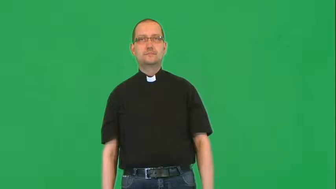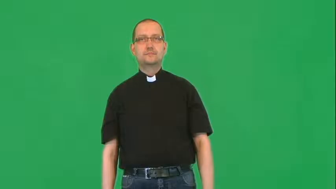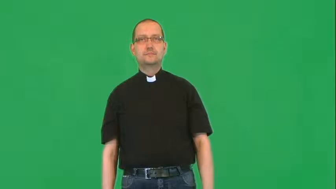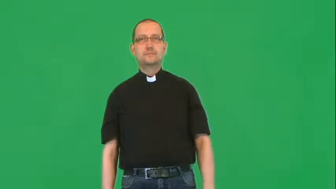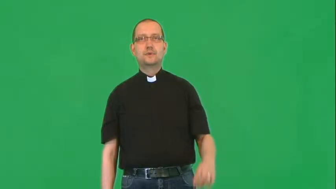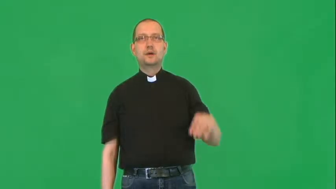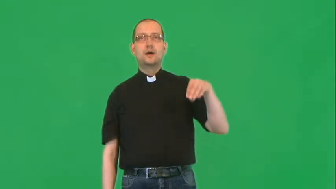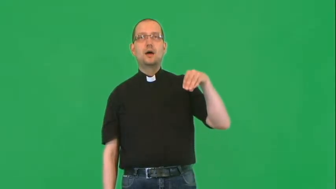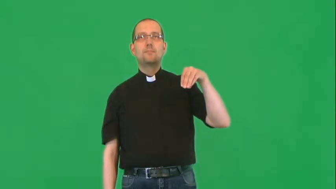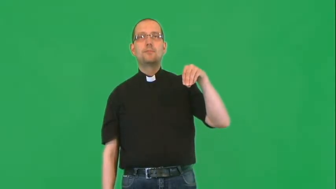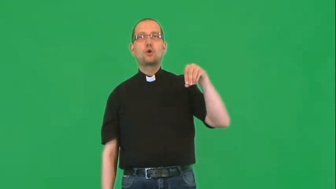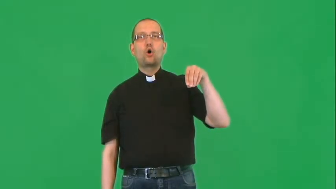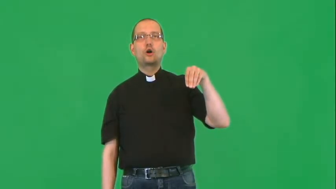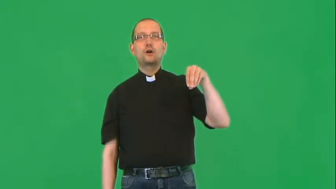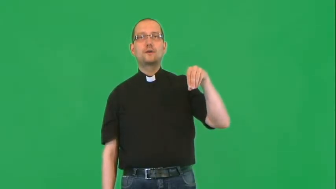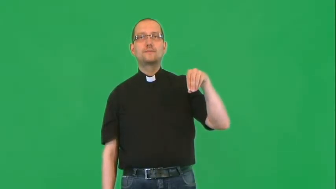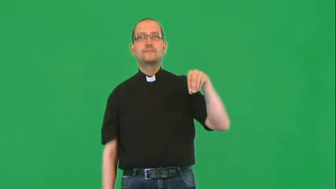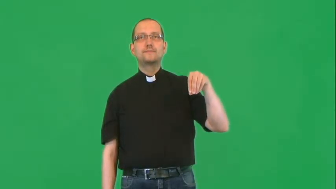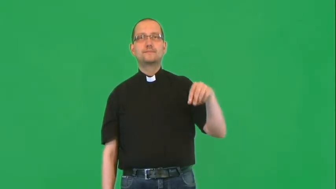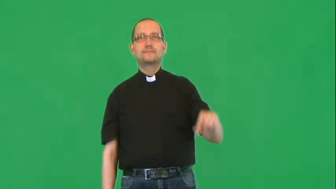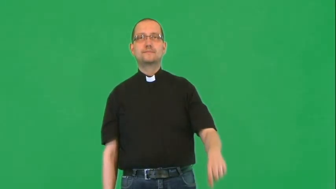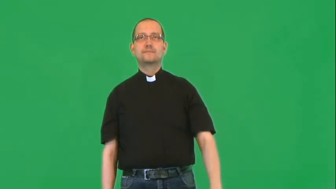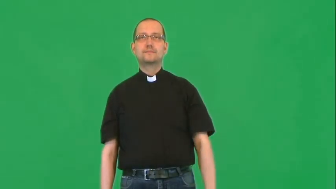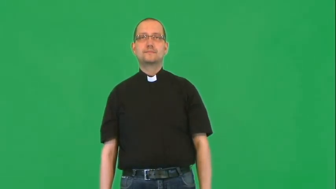proch